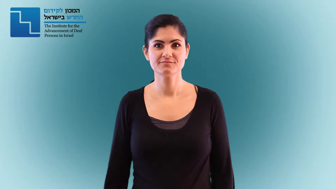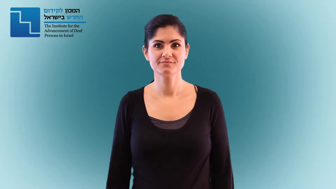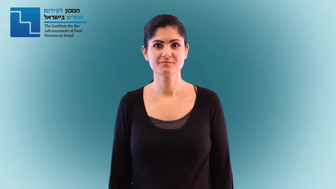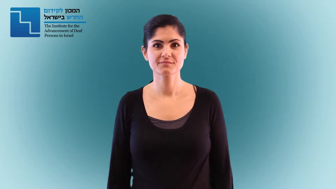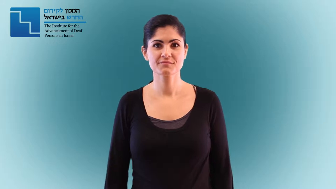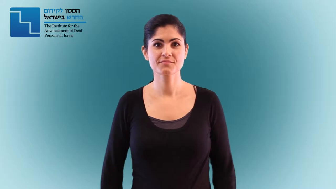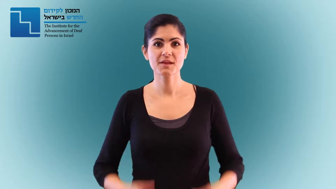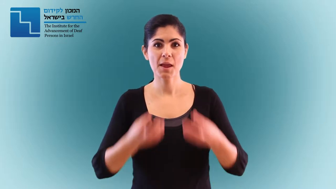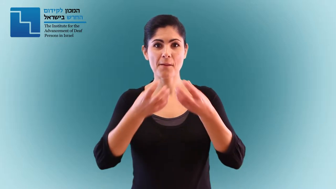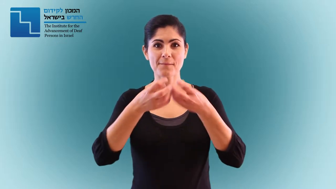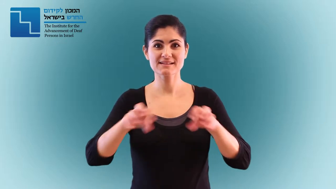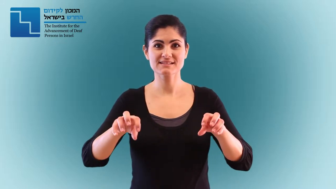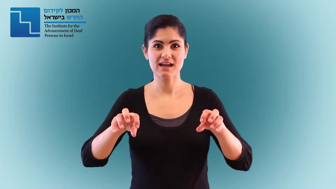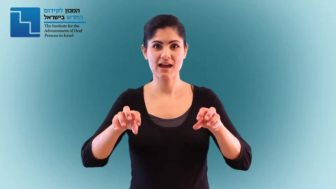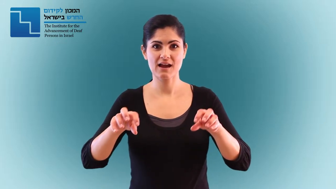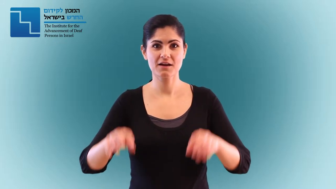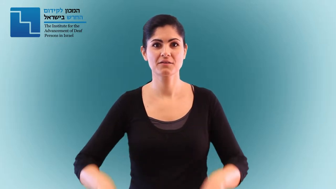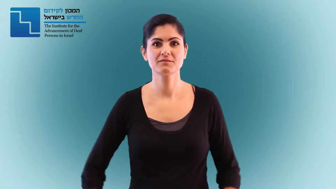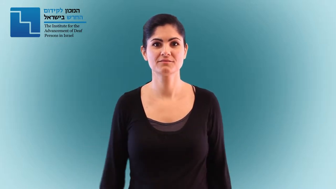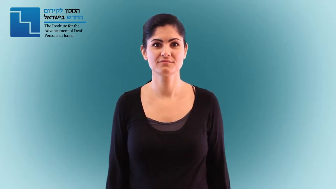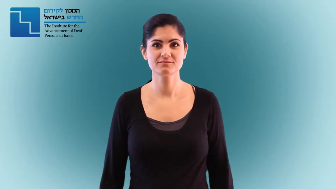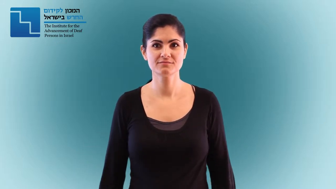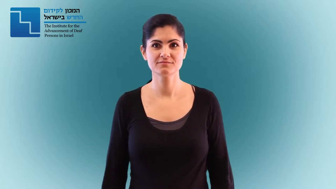ביצה